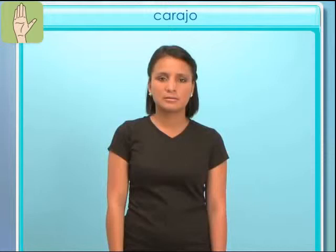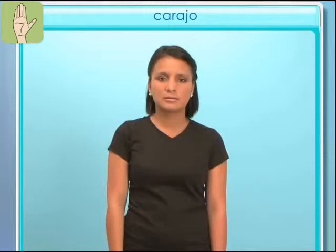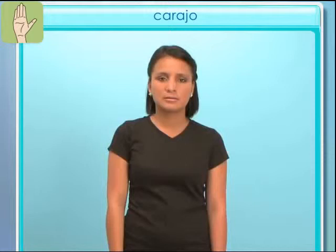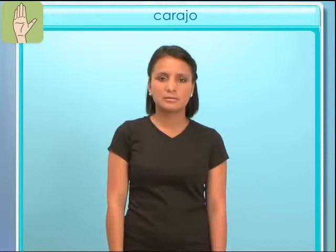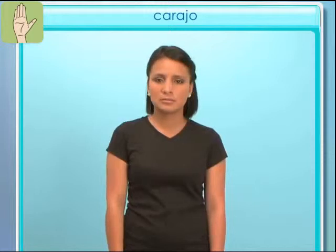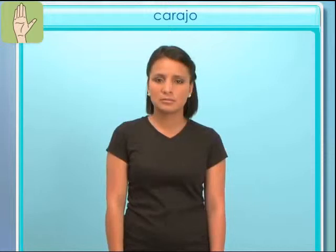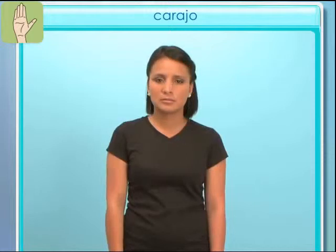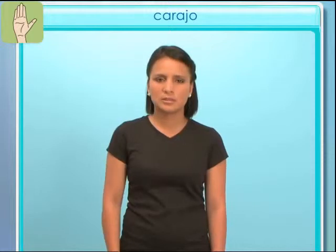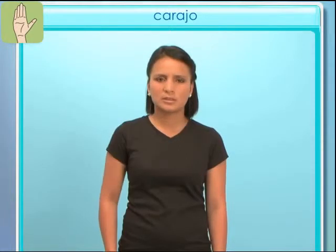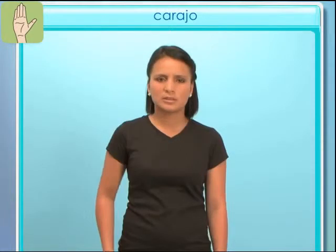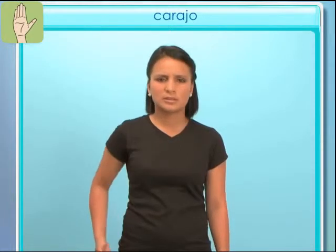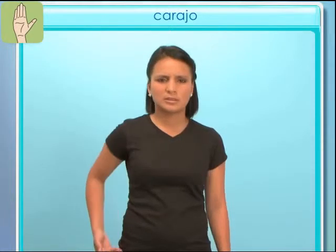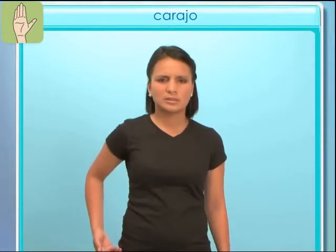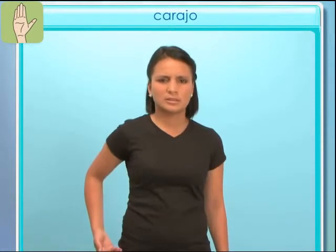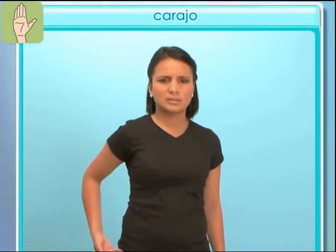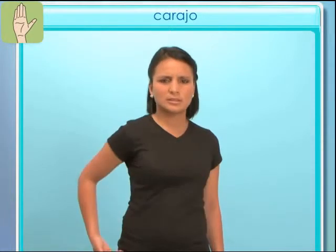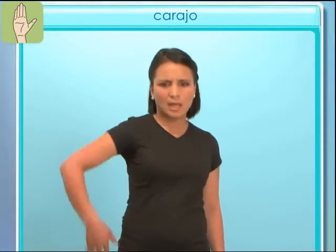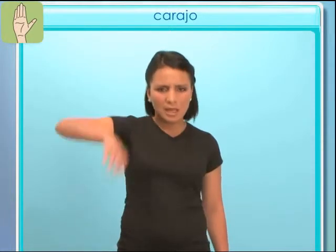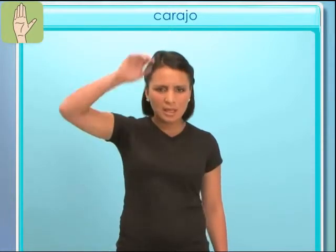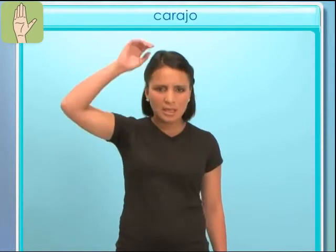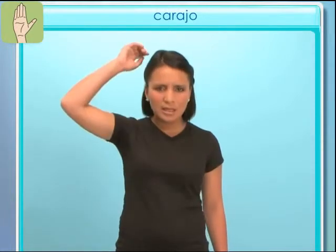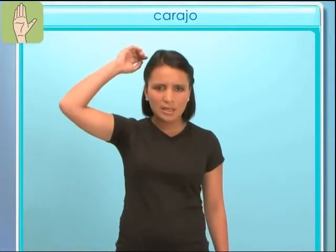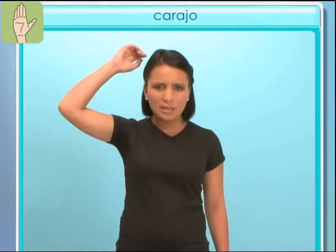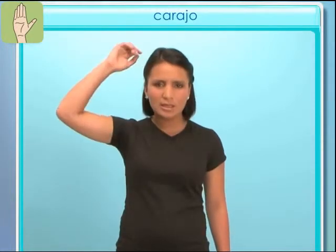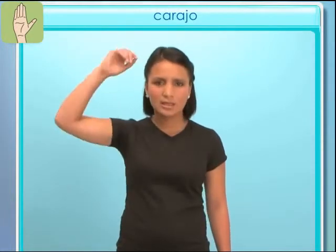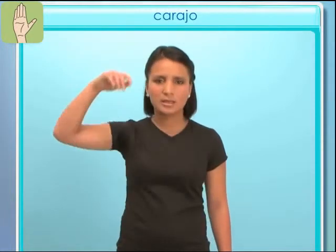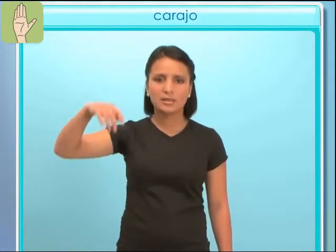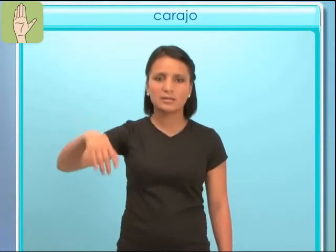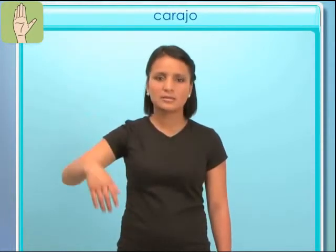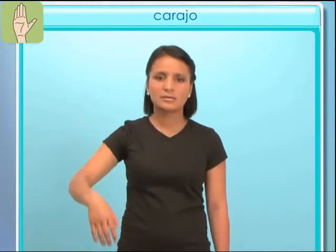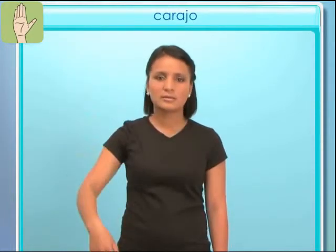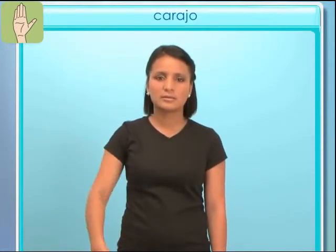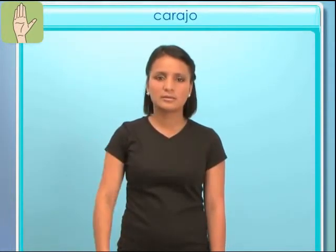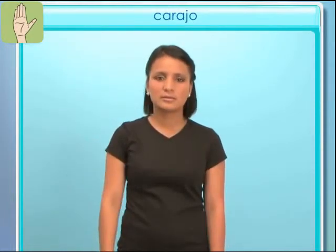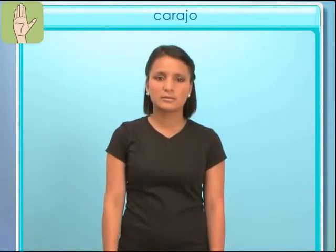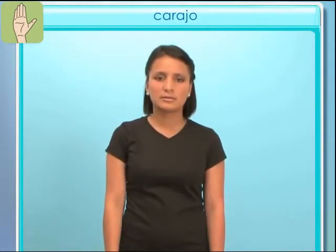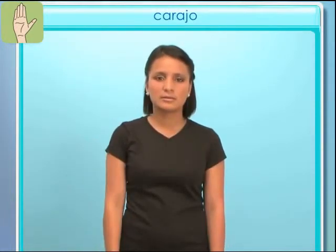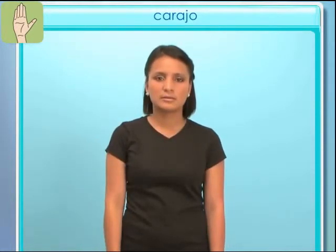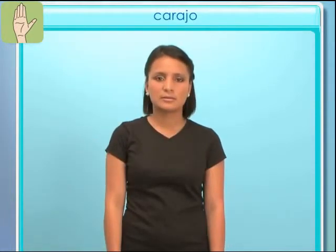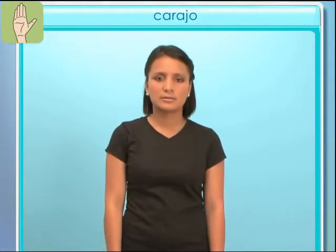CARAJO